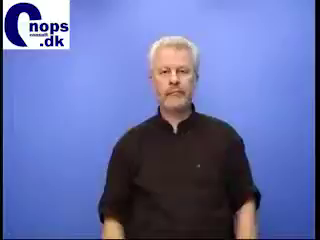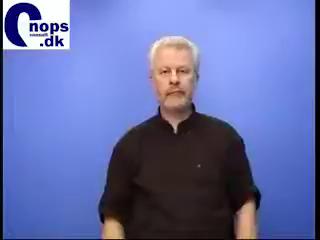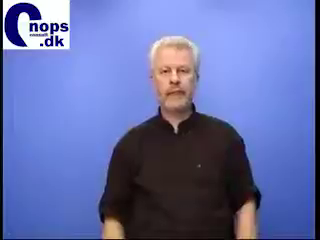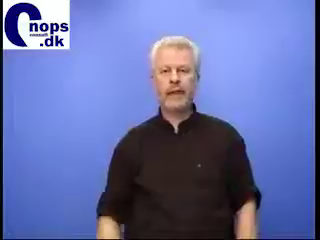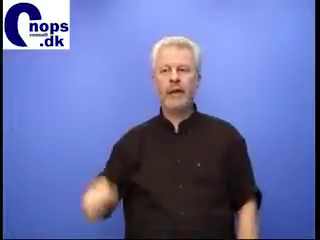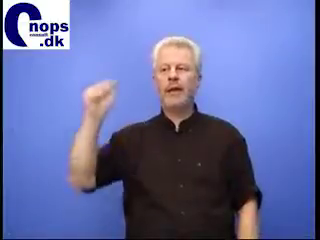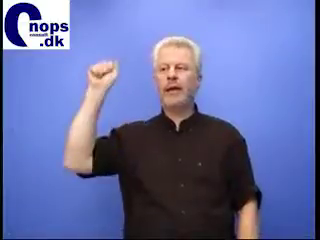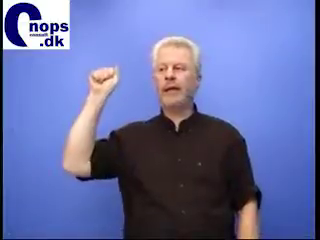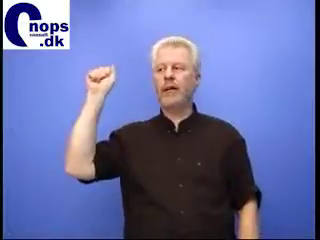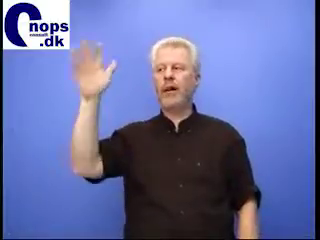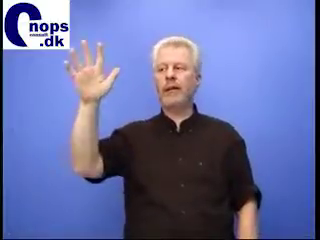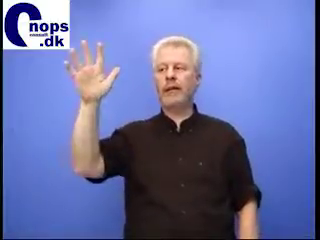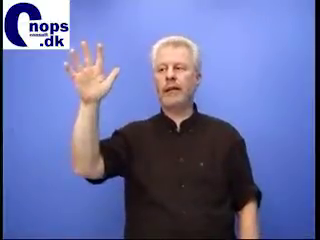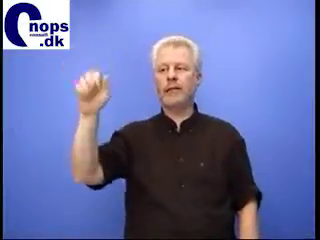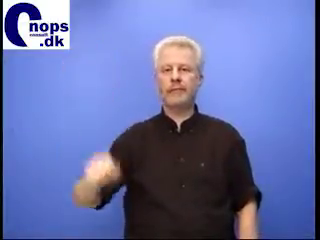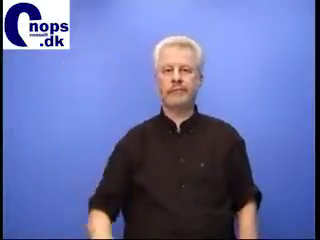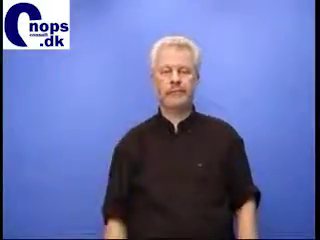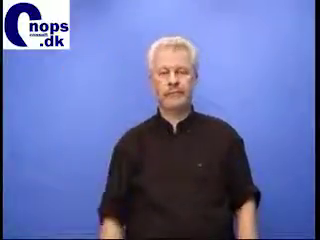højttaler